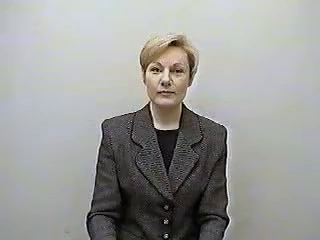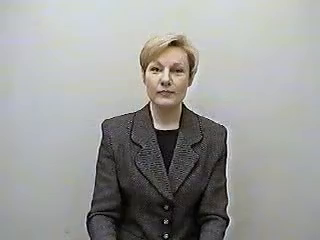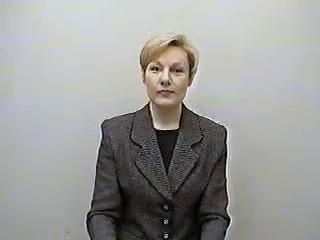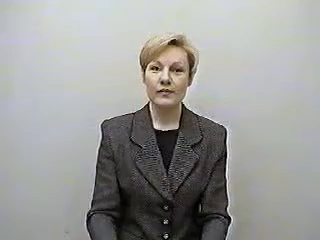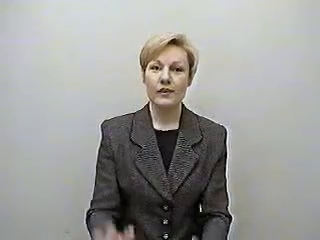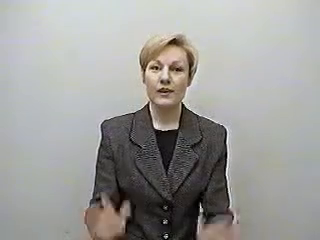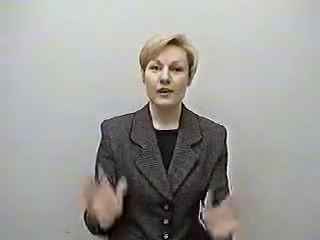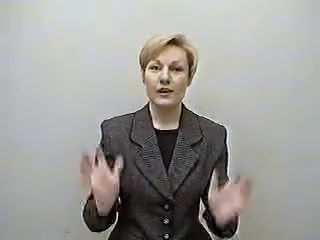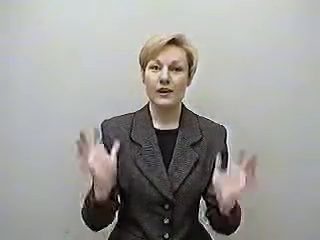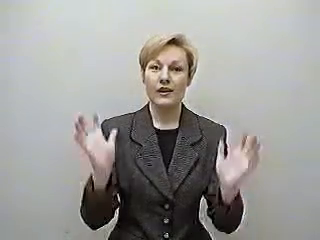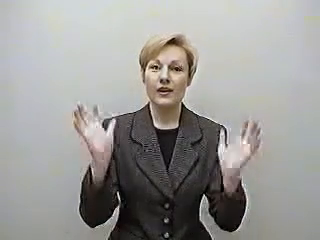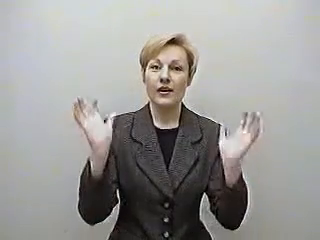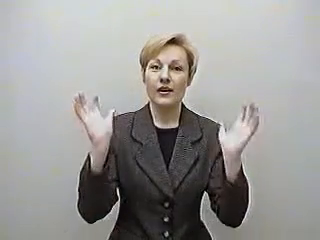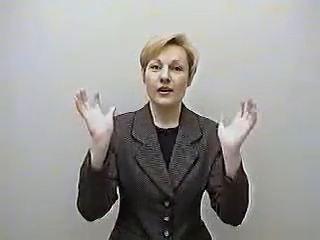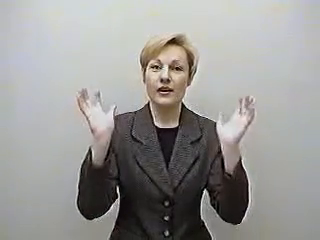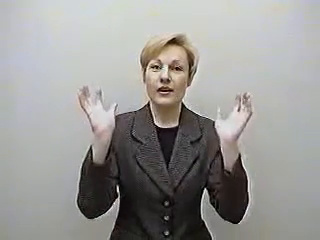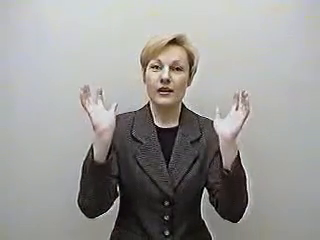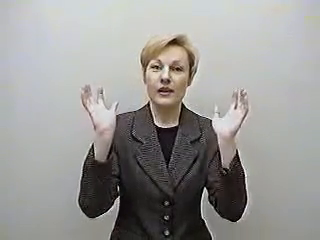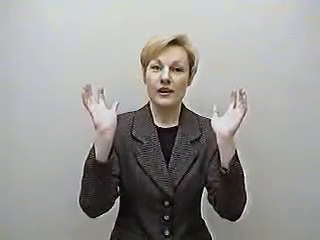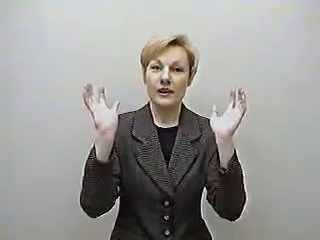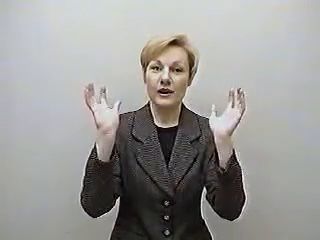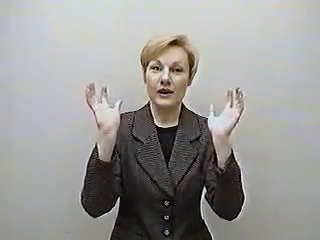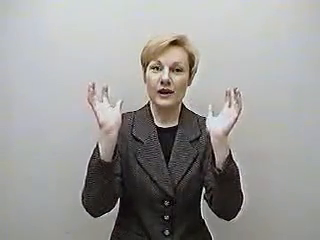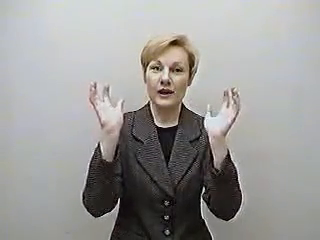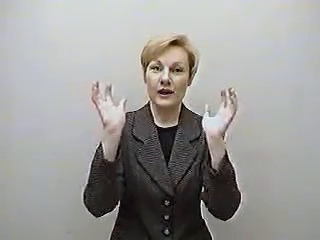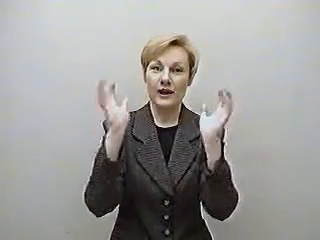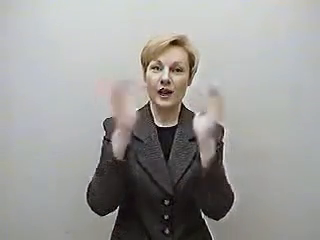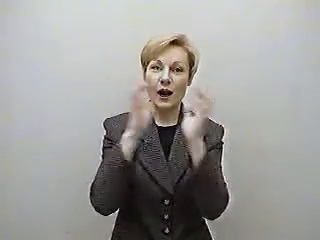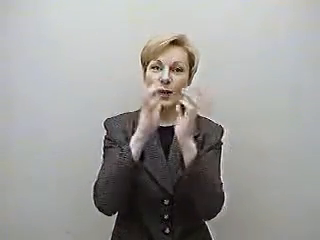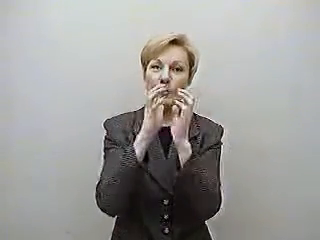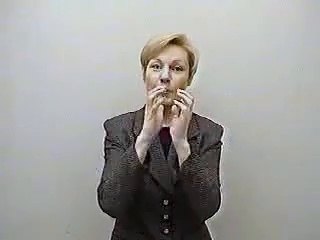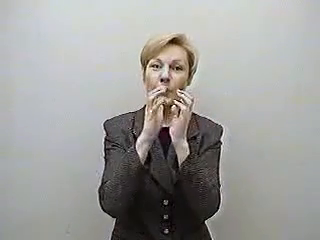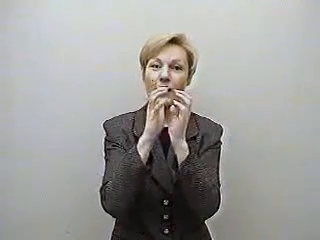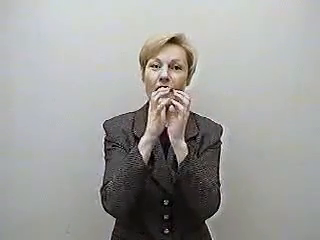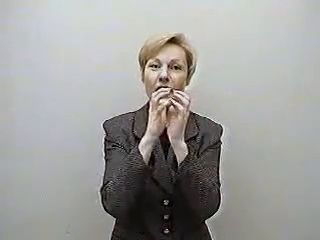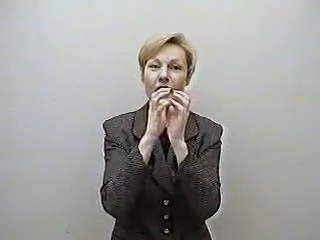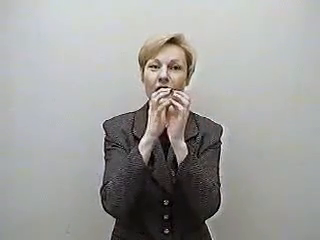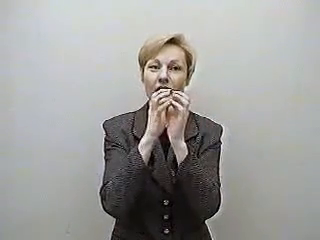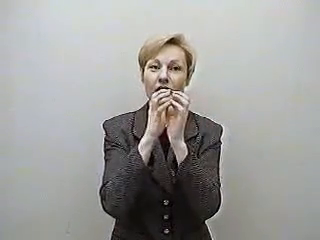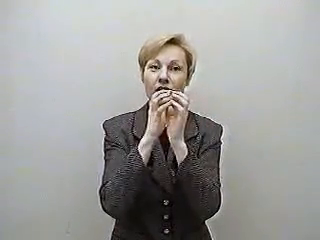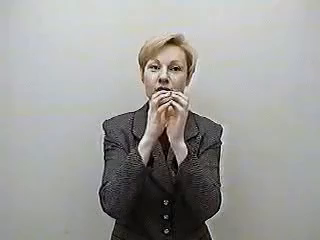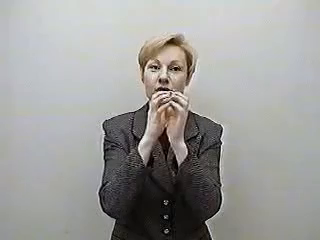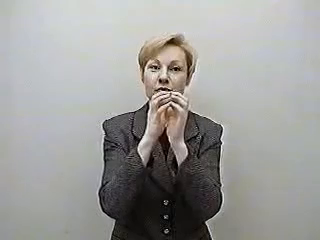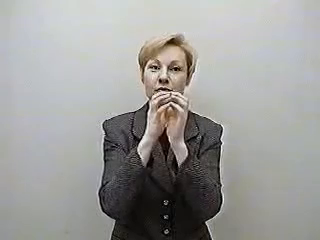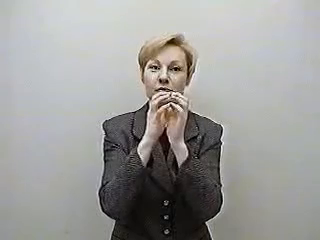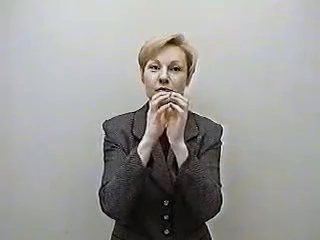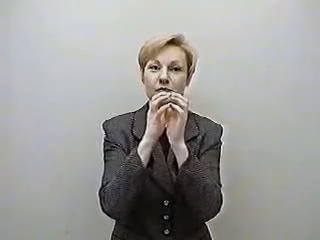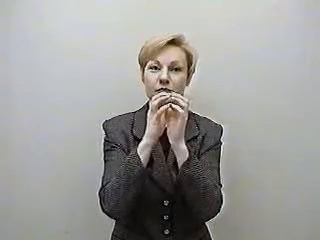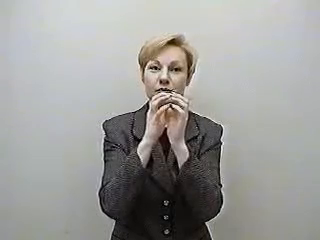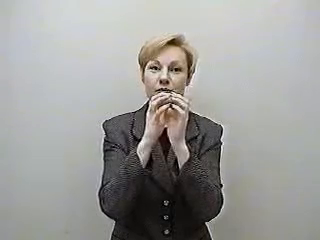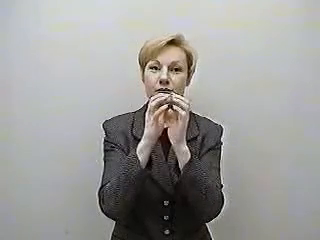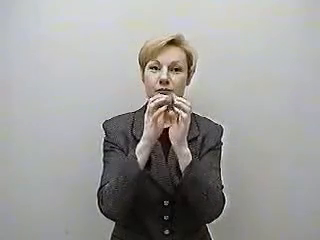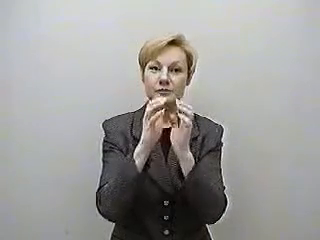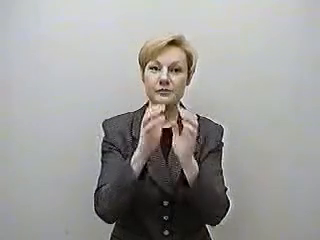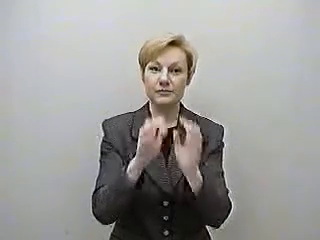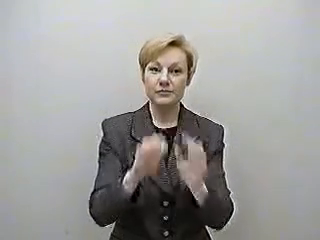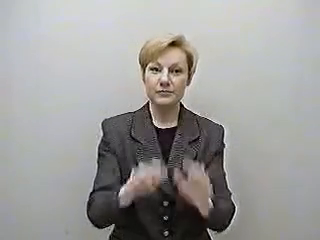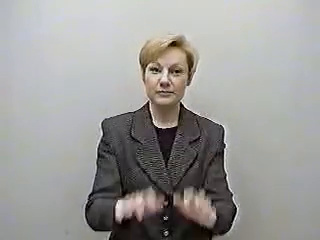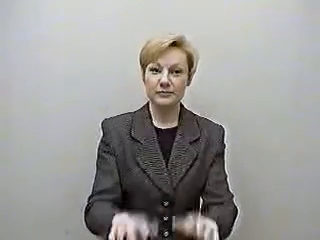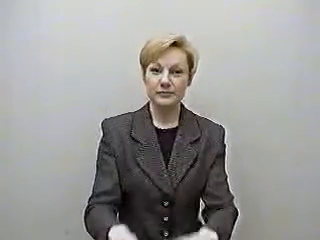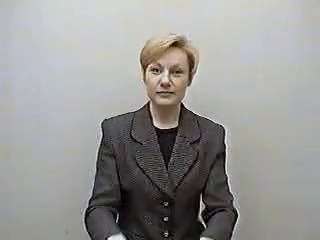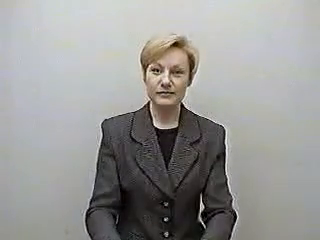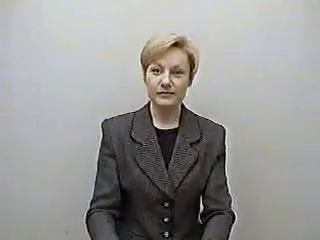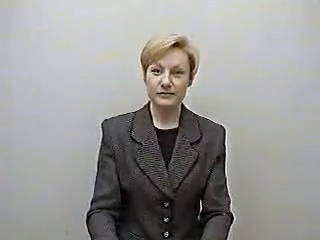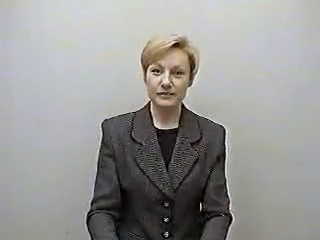капкан